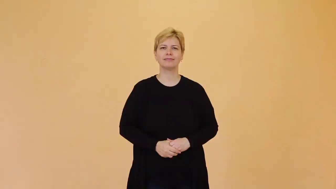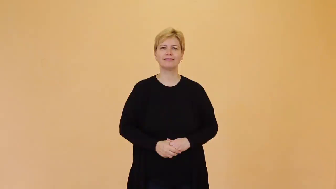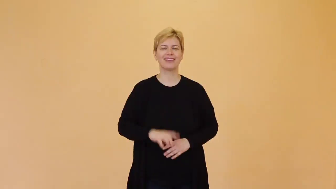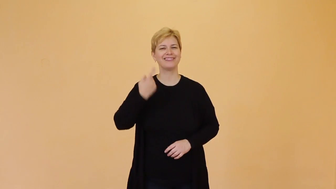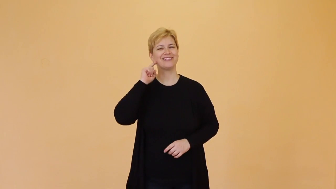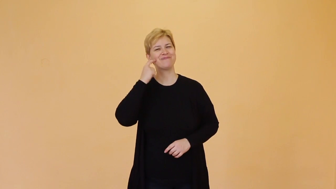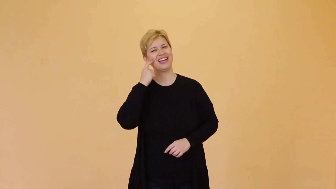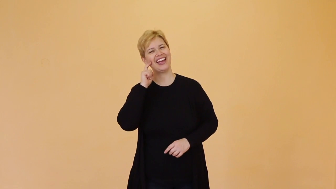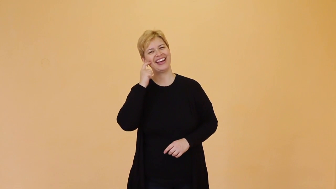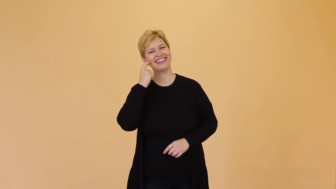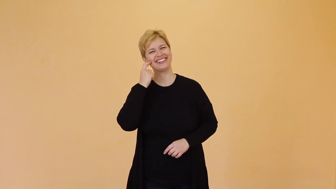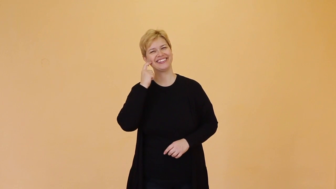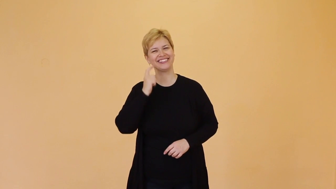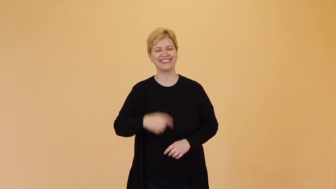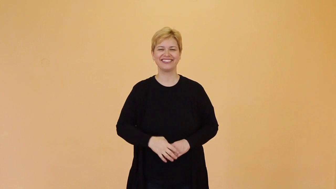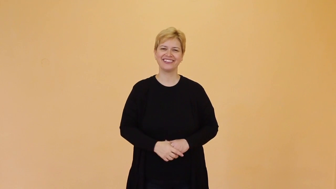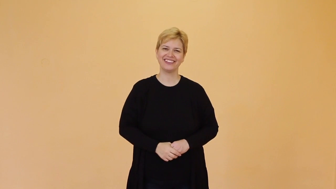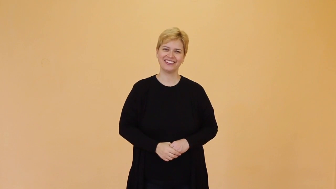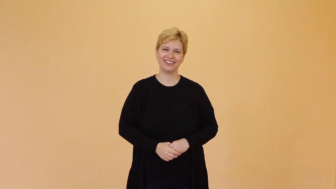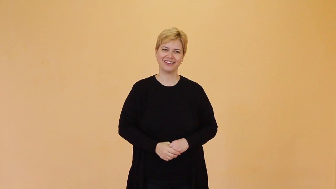smiech